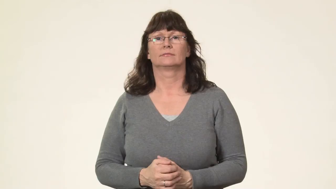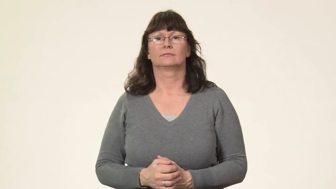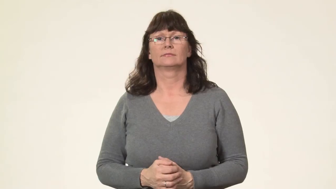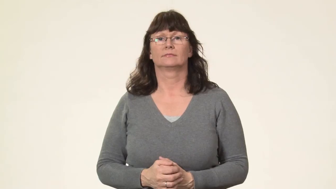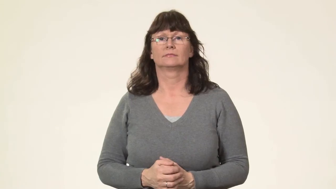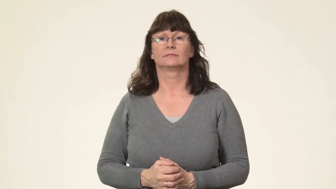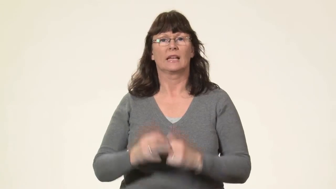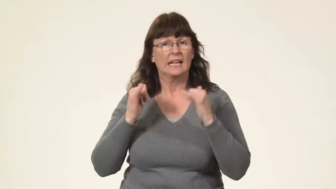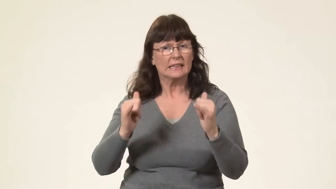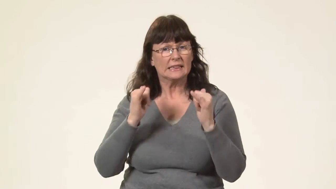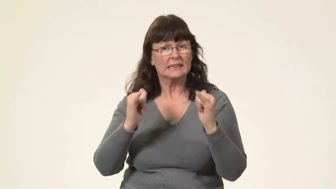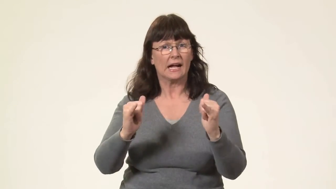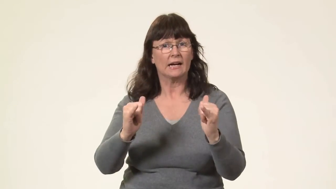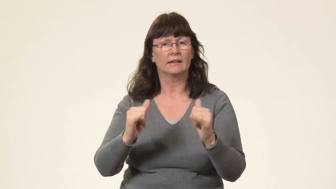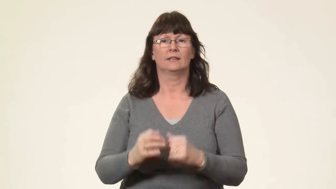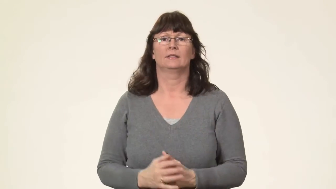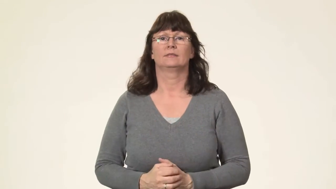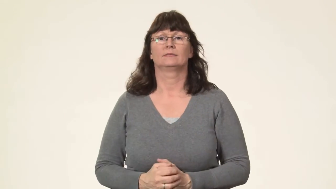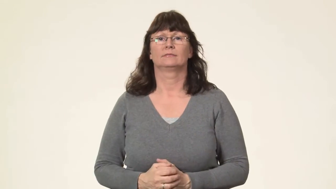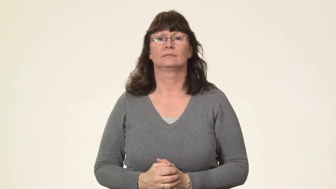Illa